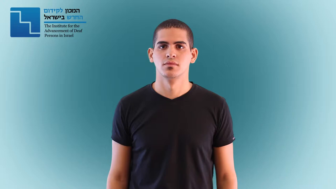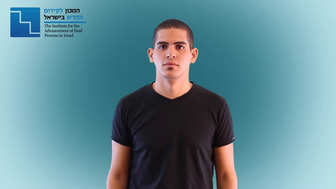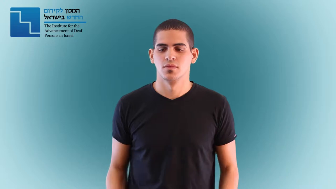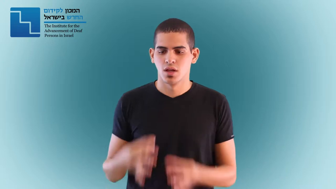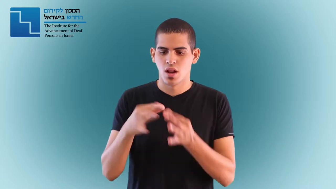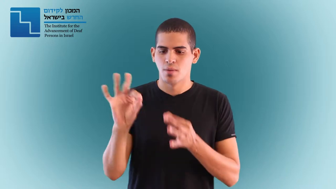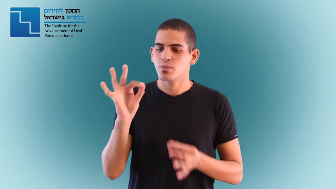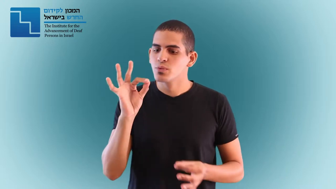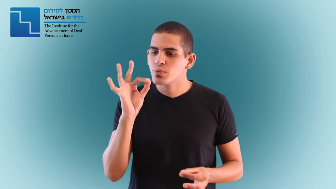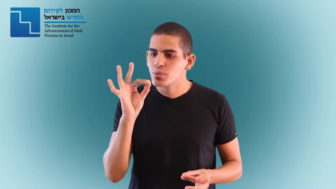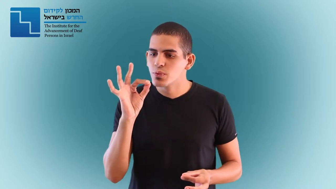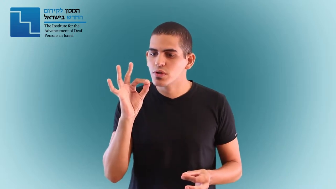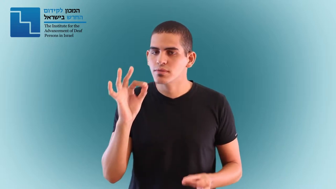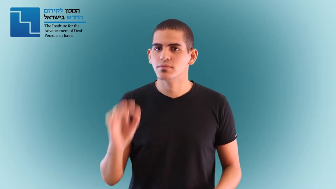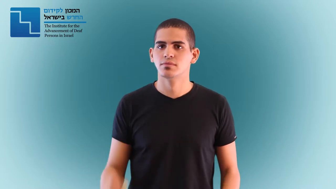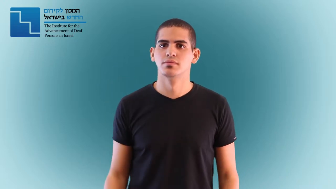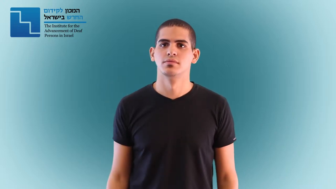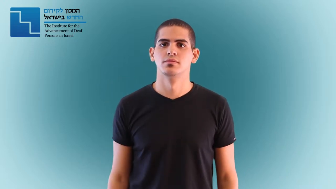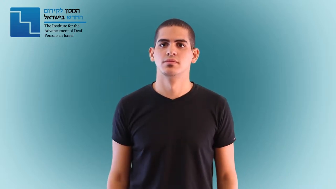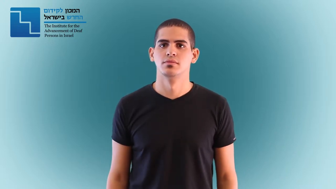לכבות